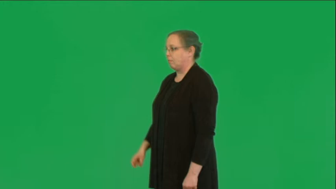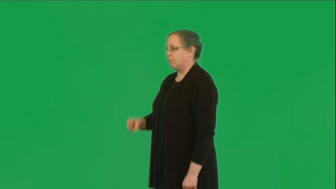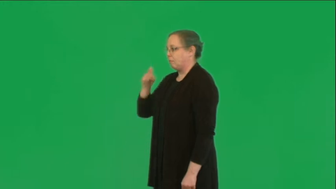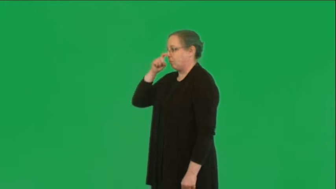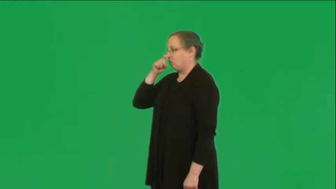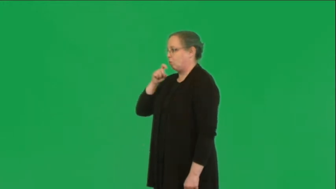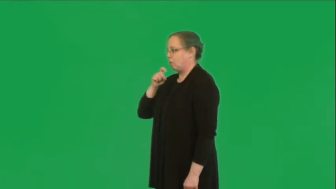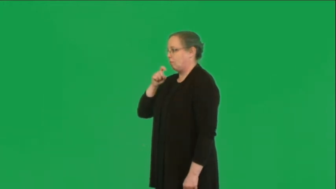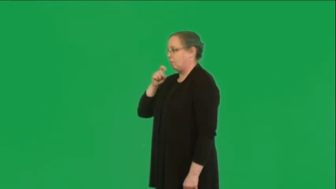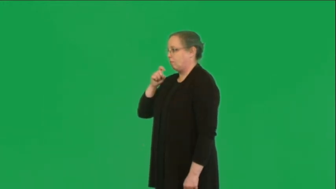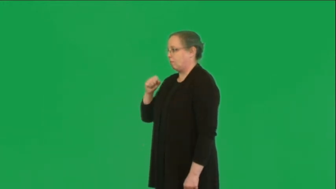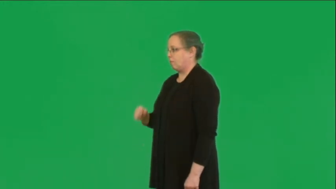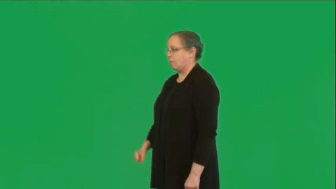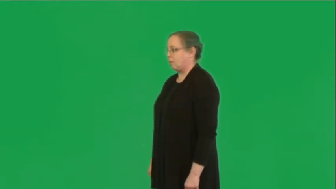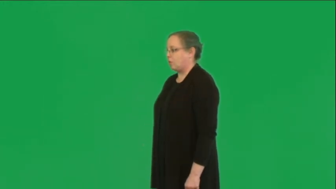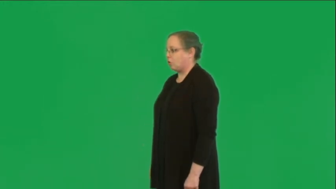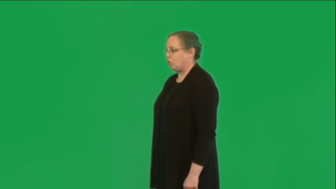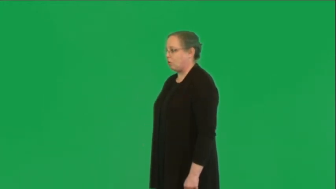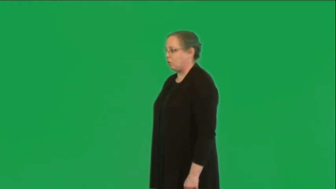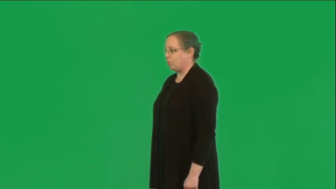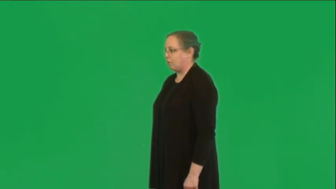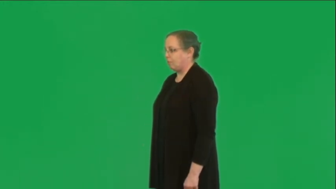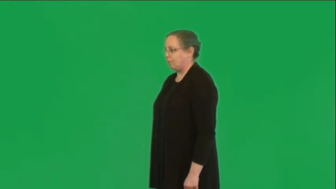zły niedobry